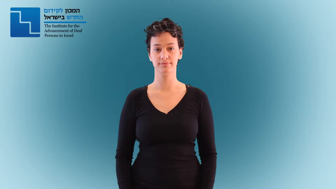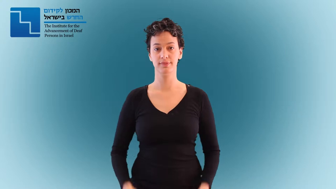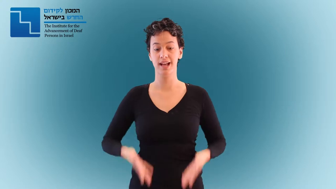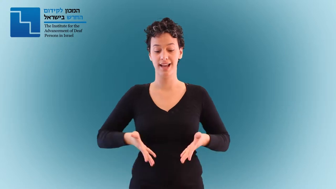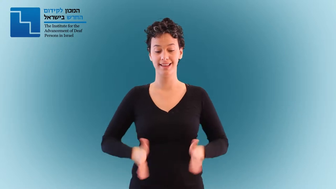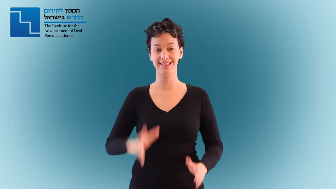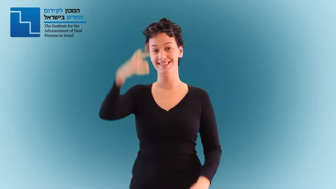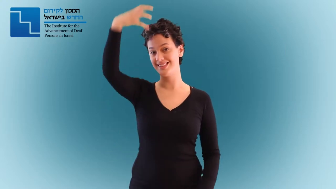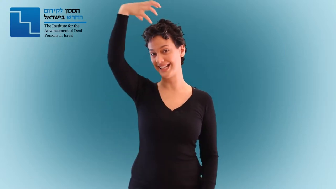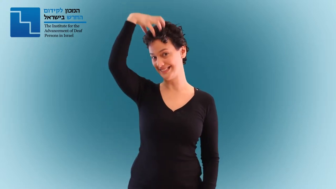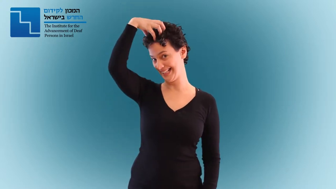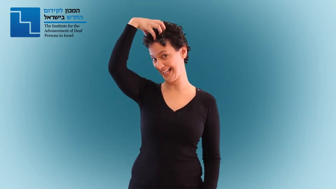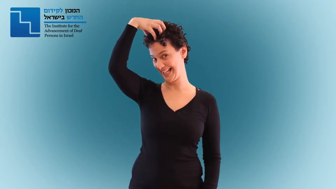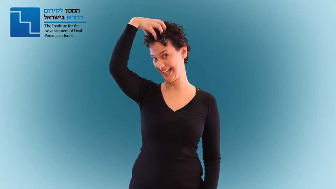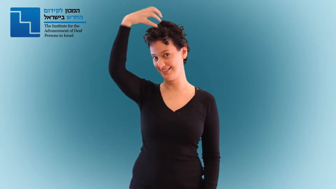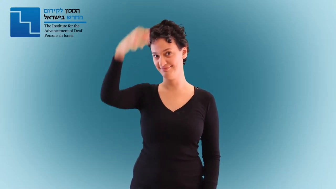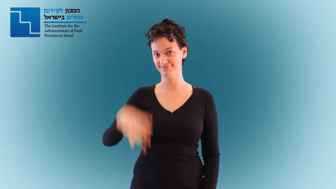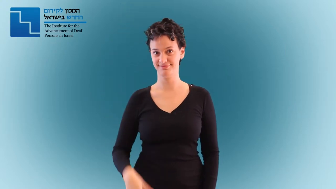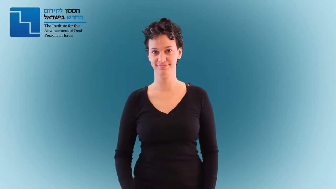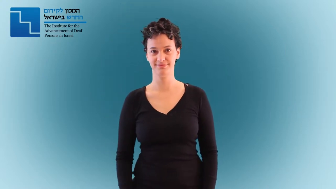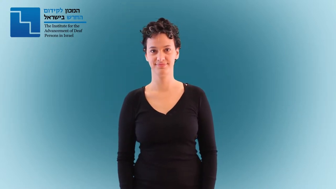נסיך